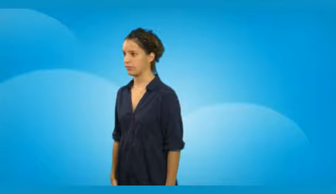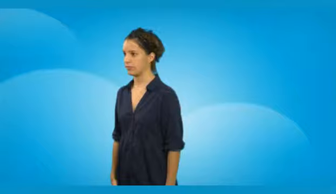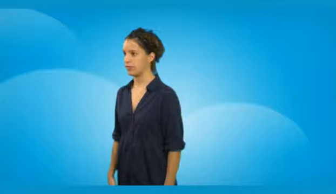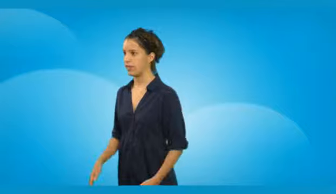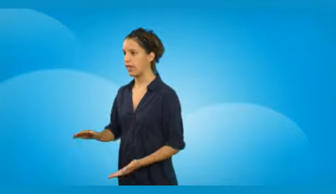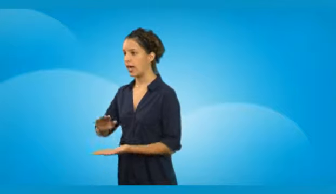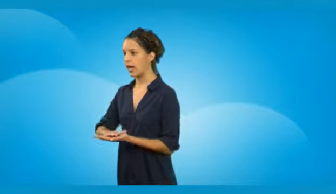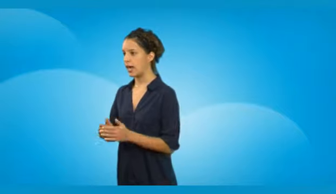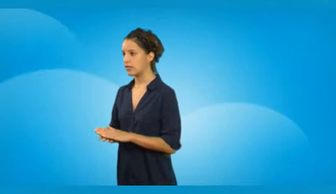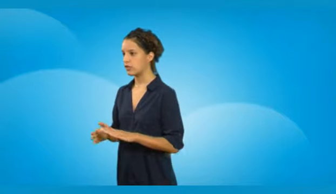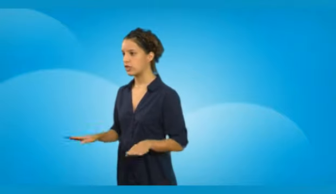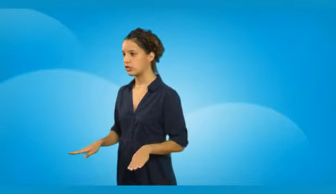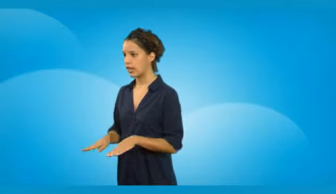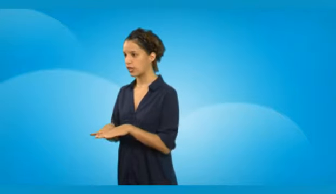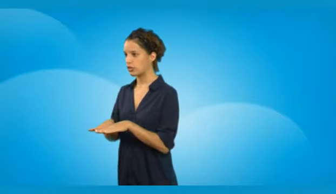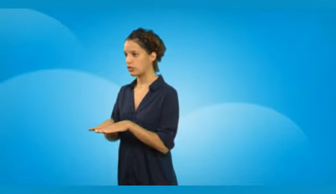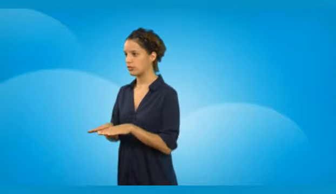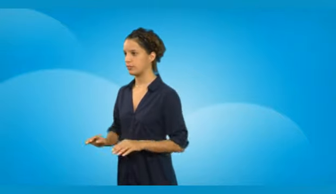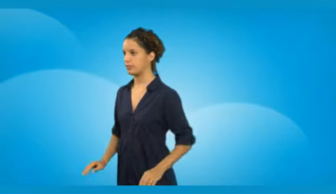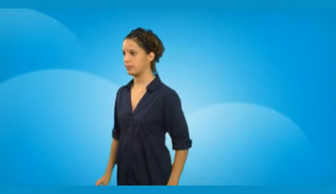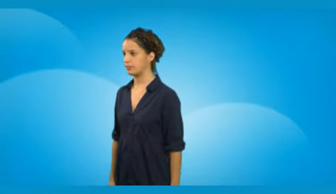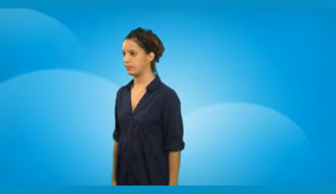Házastárs